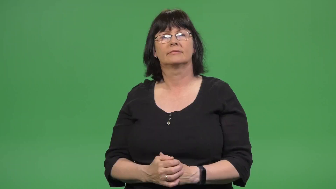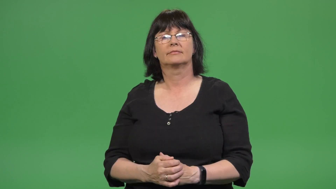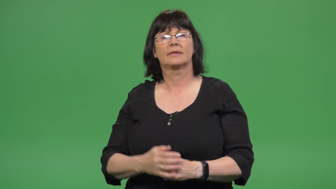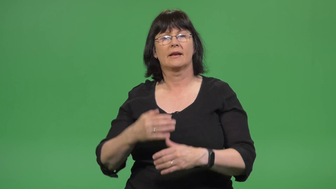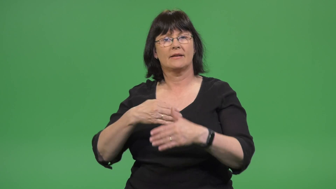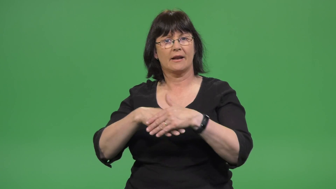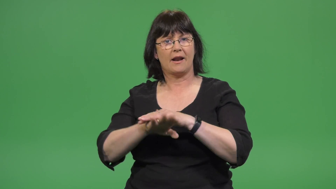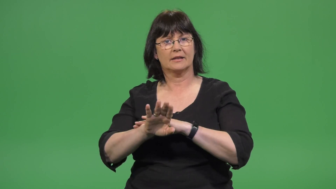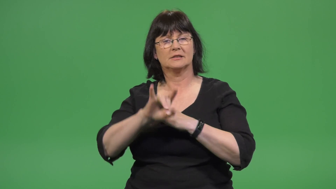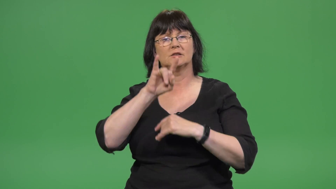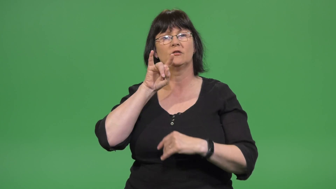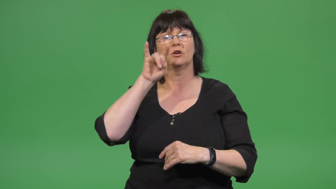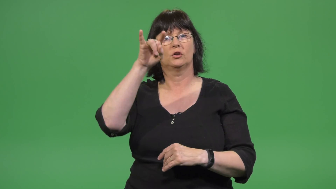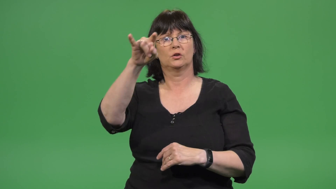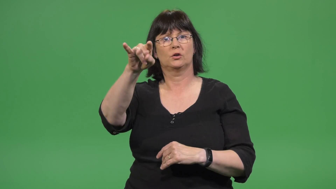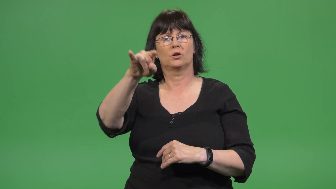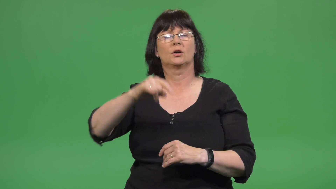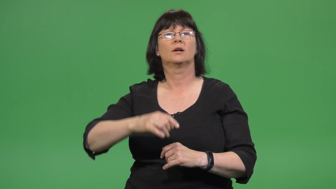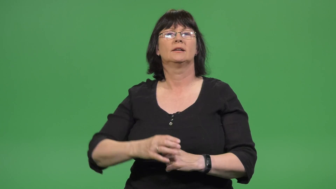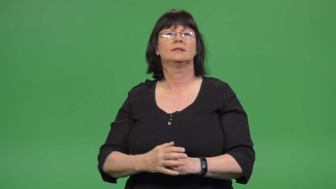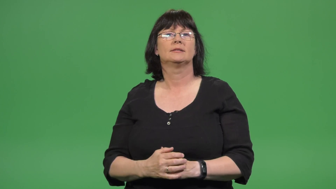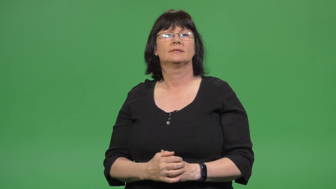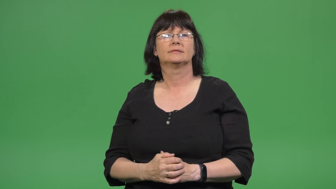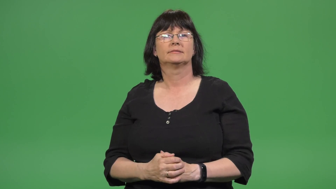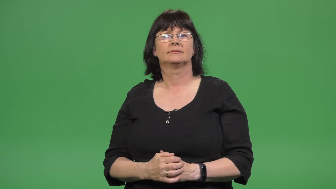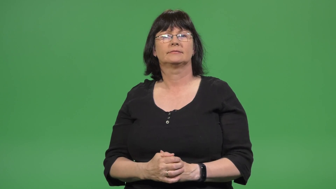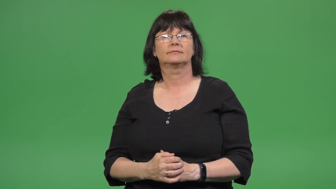Innanlandsflug